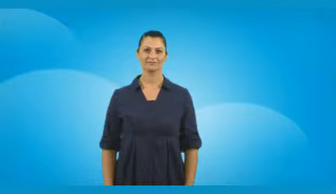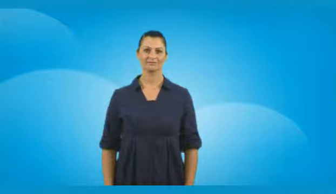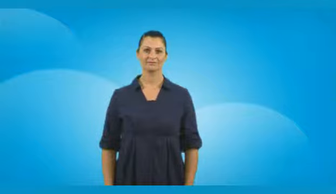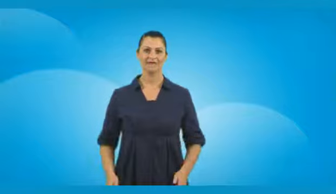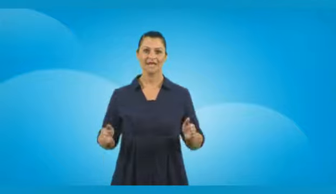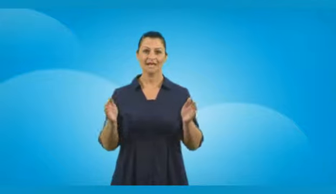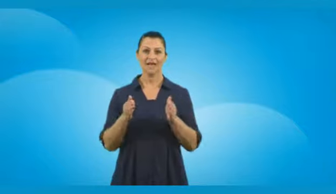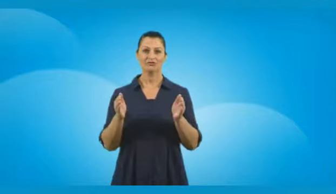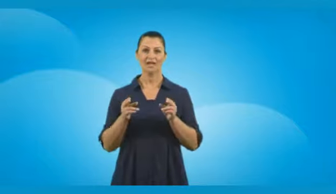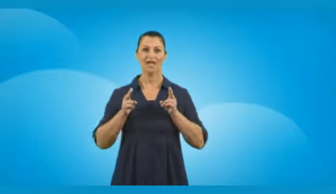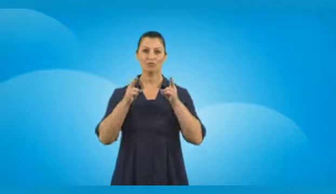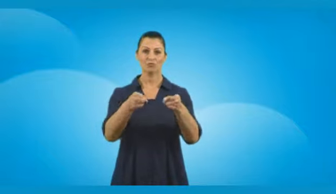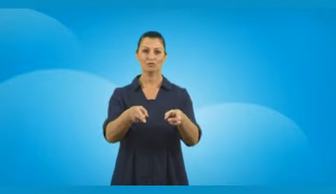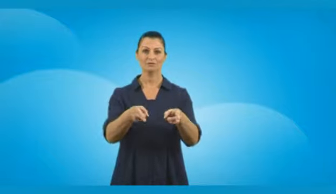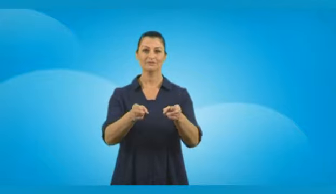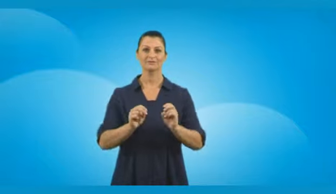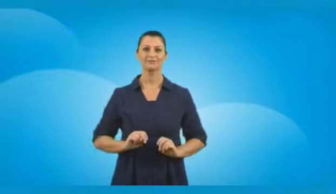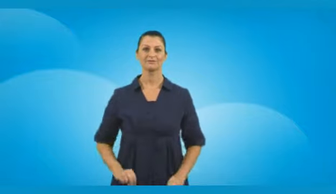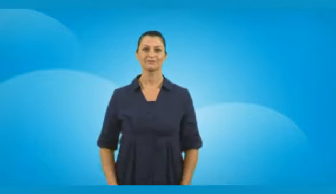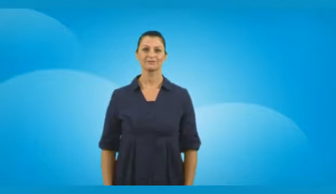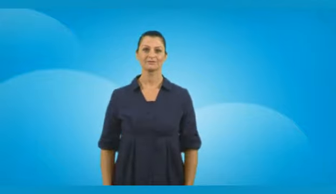Keskeny út